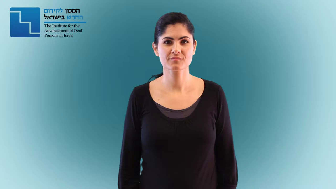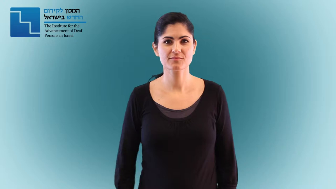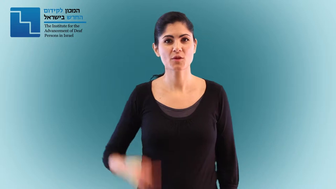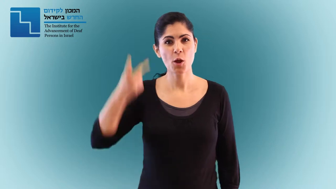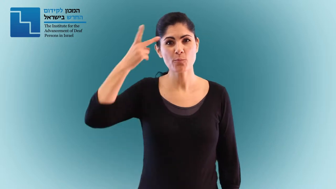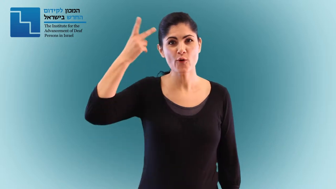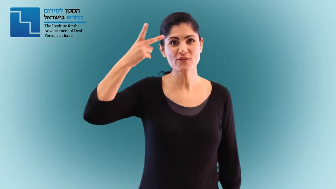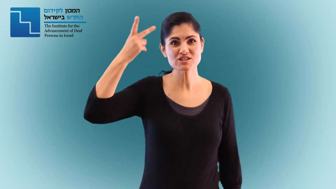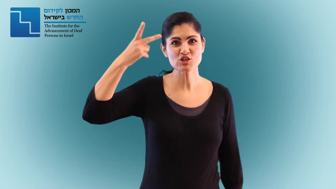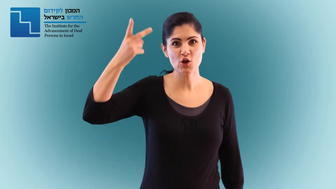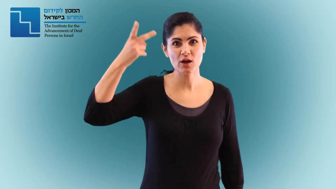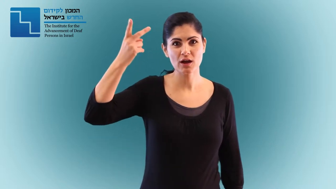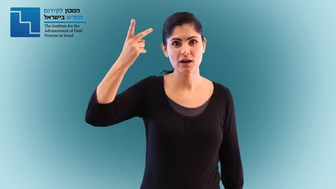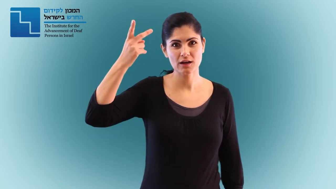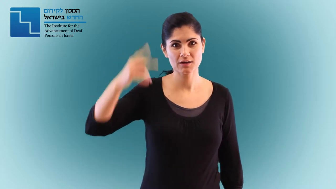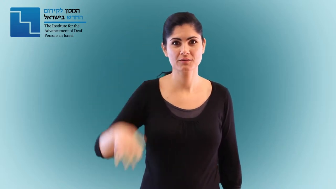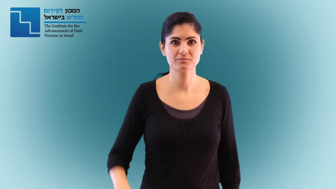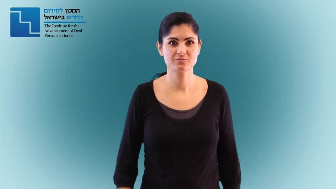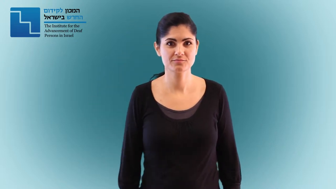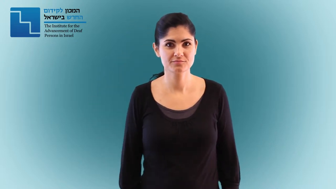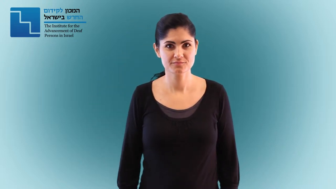פרופסור